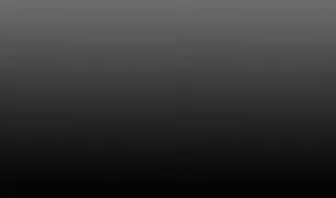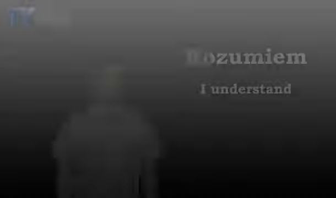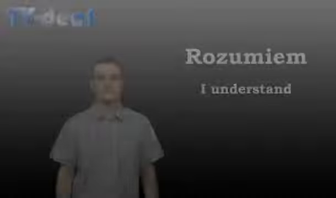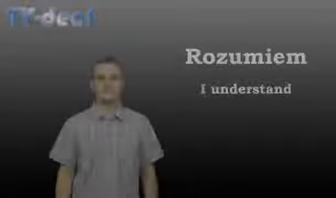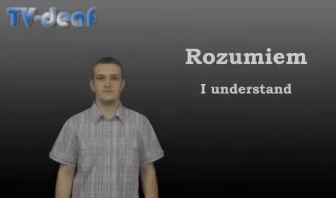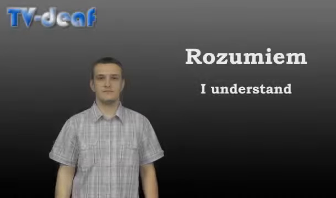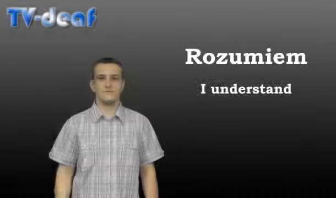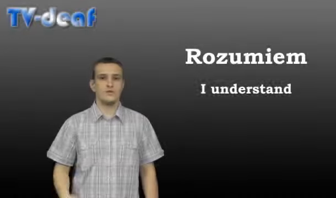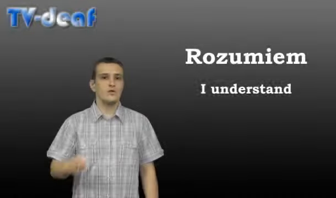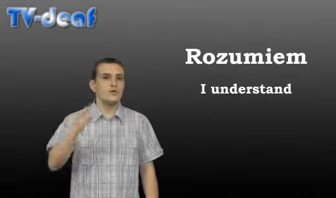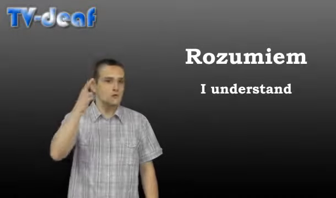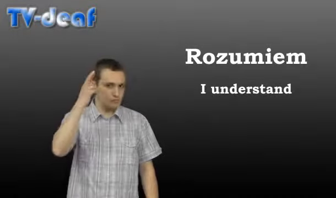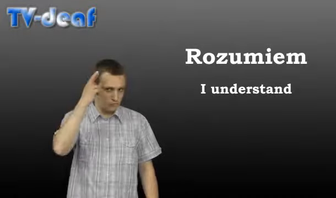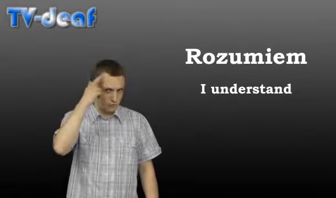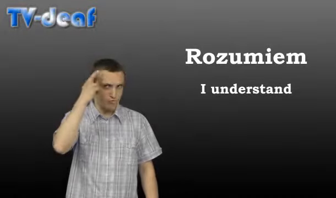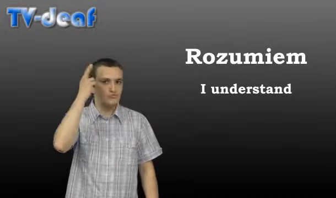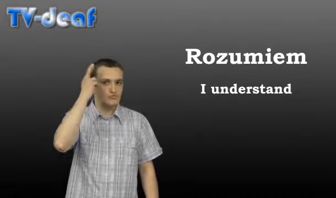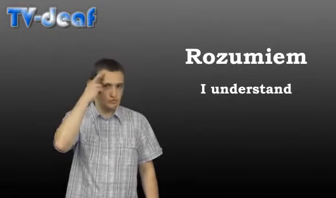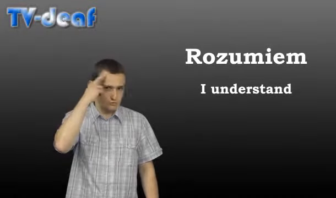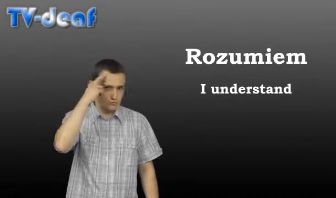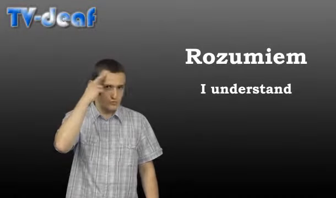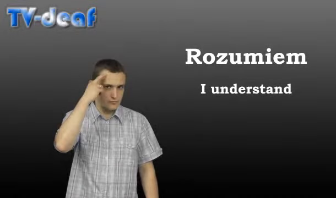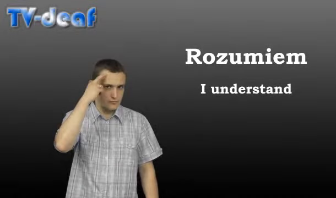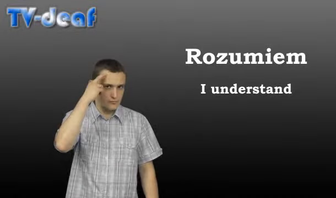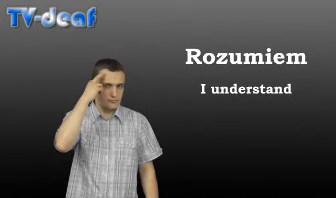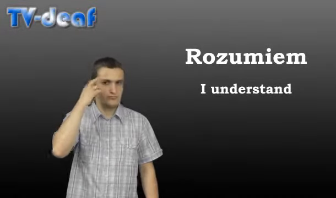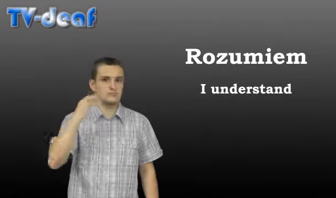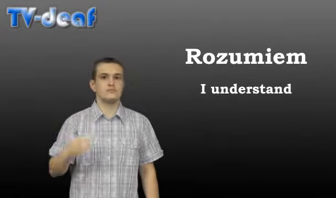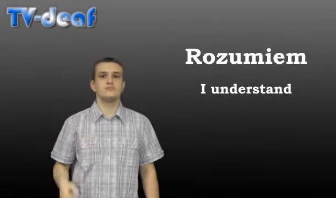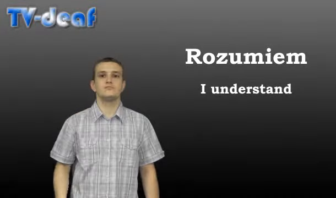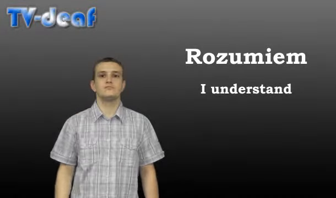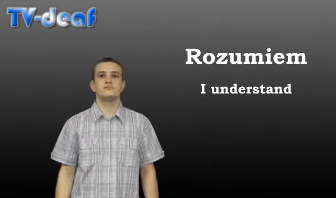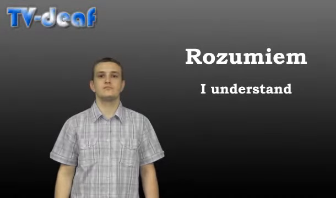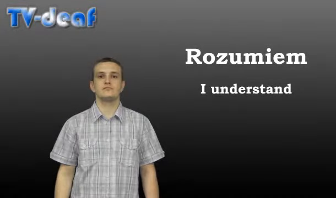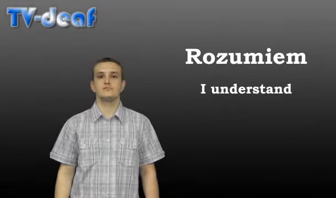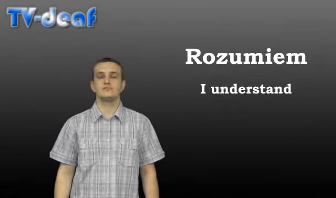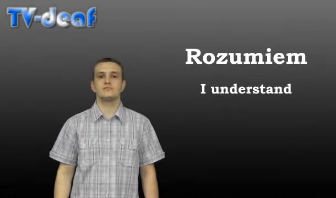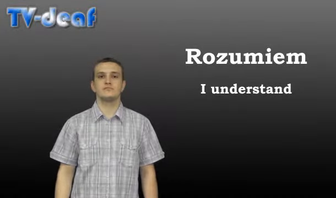Rozumiem